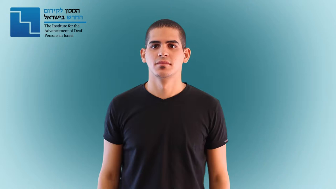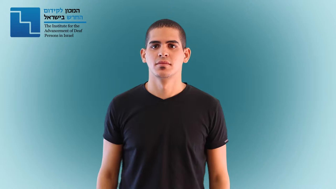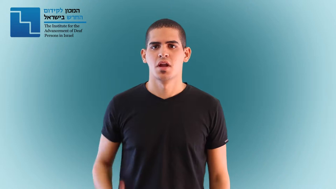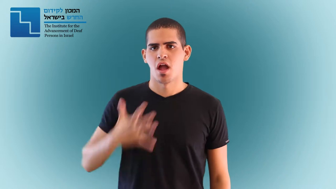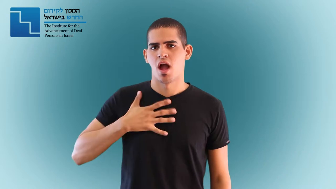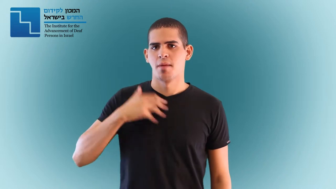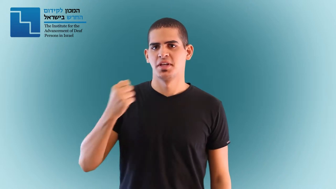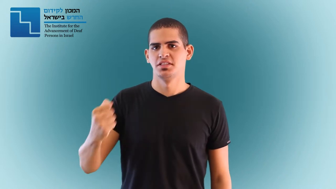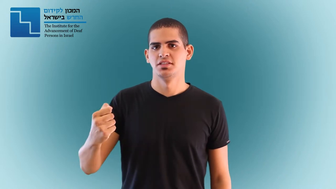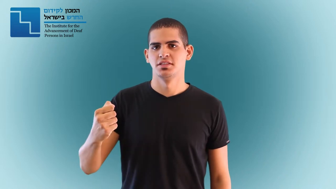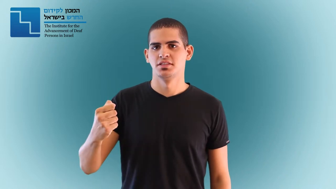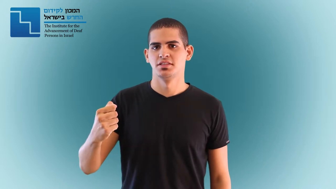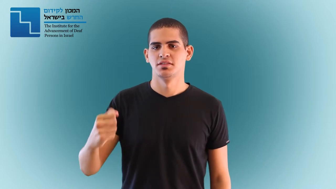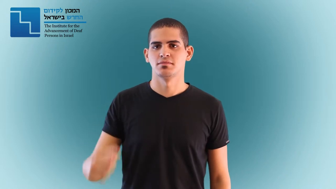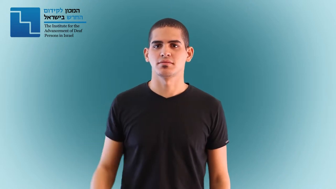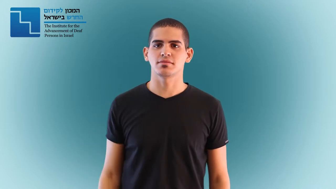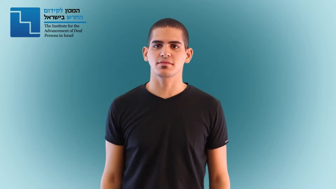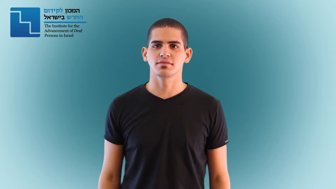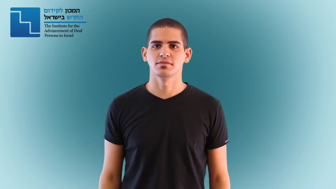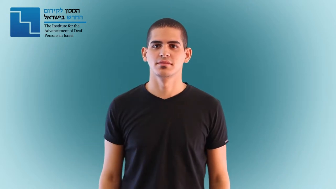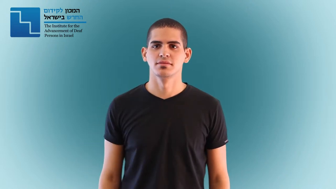אמיץ